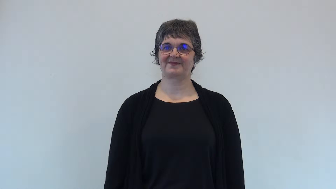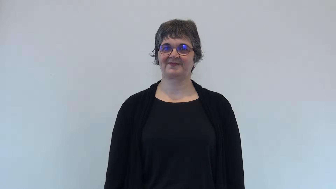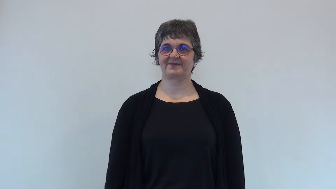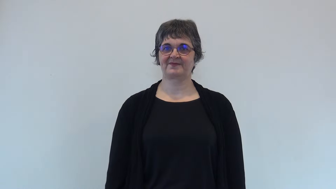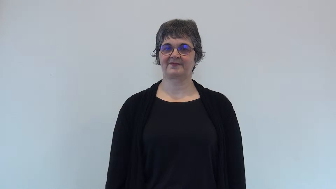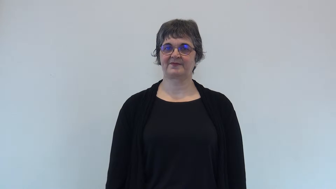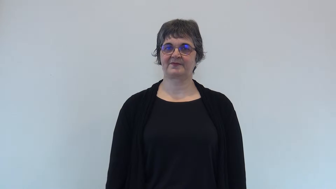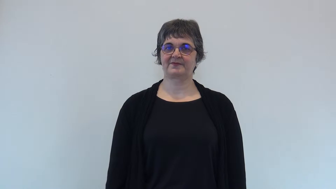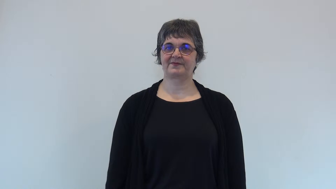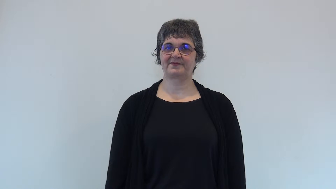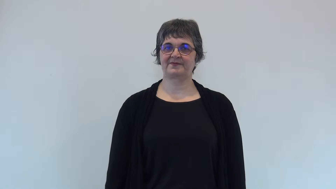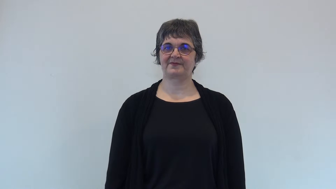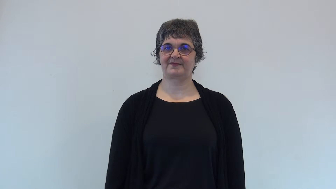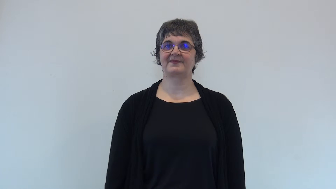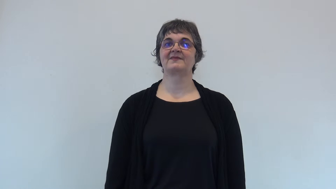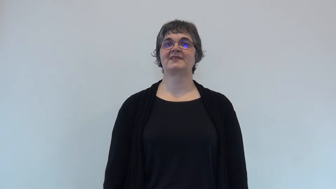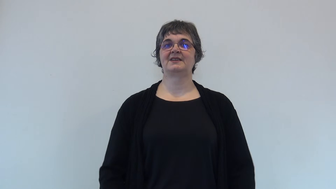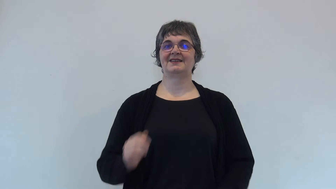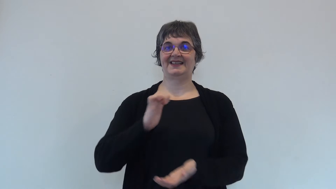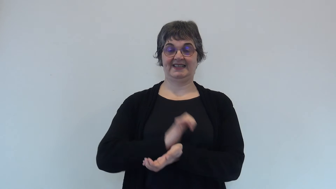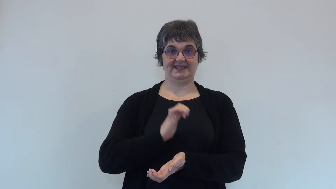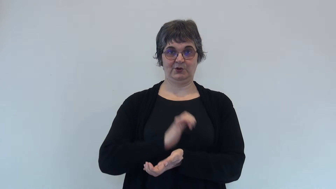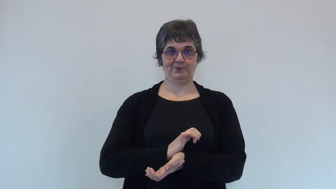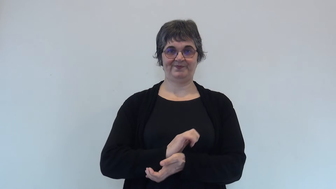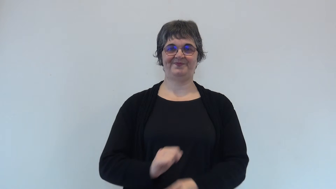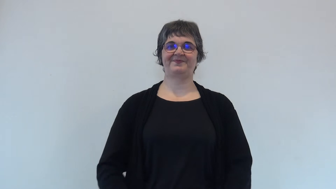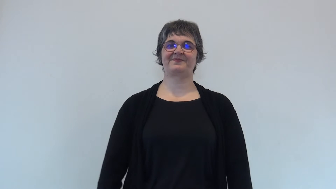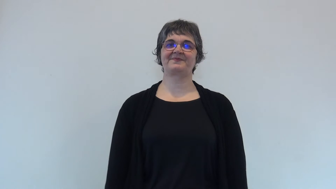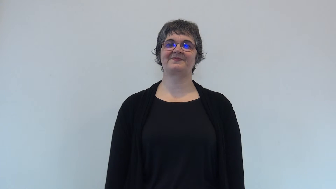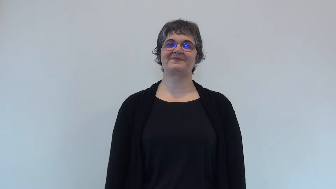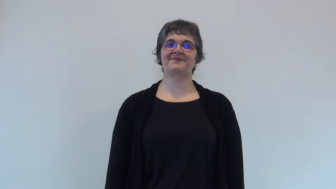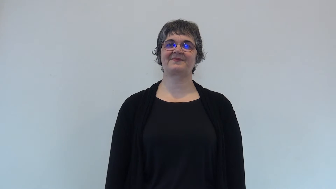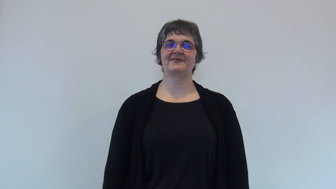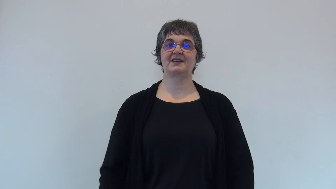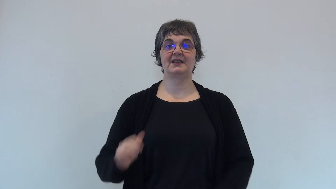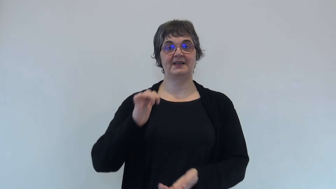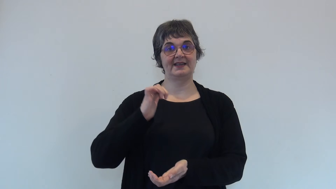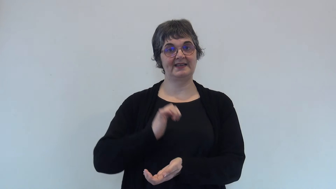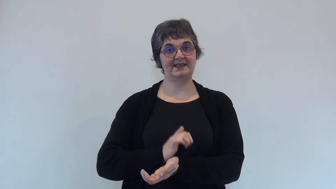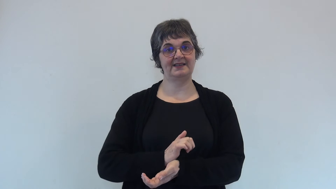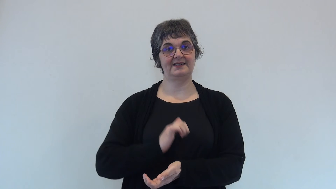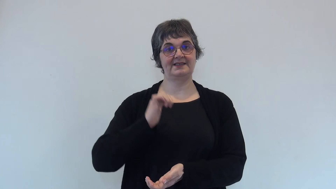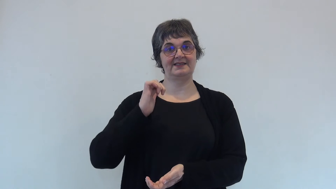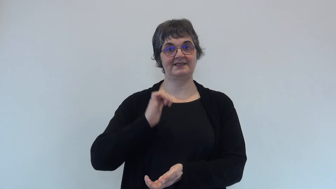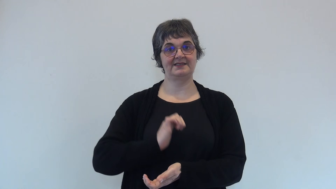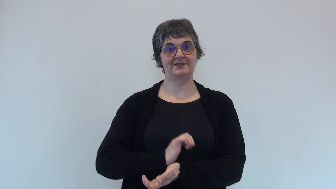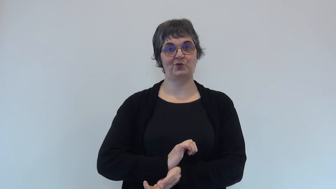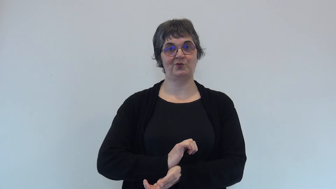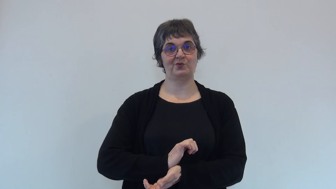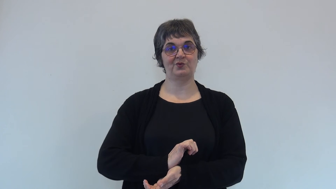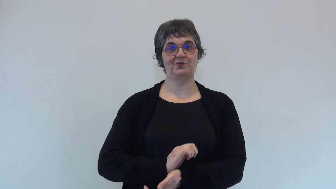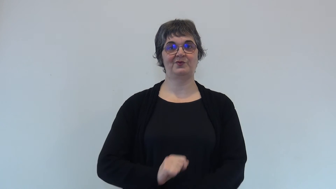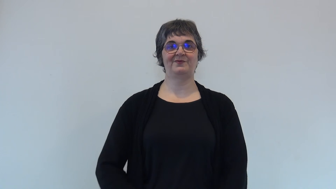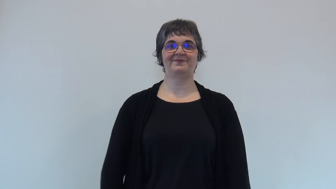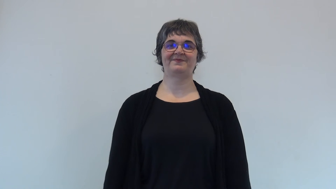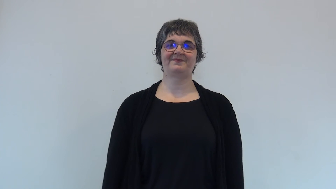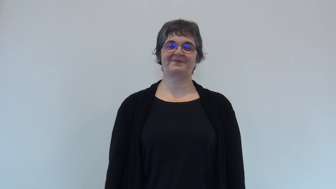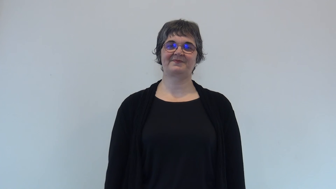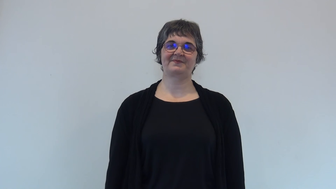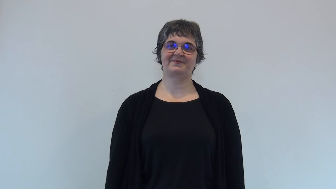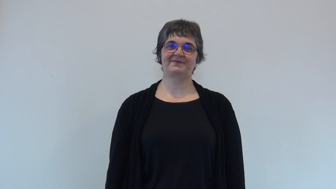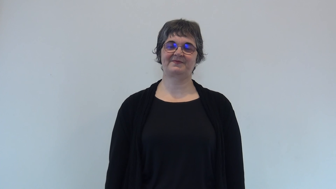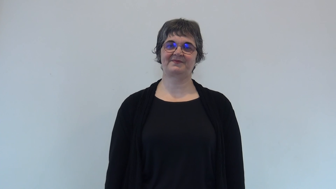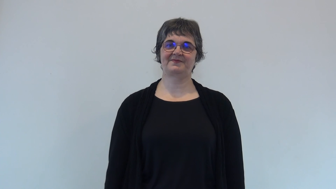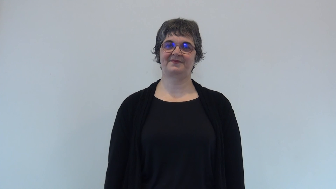édition